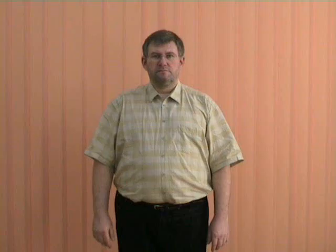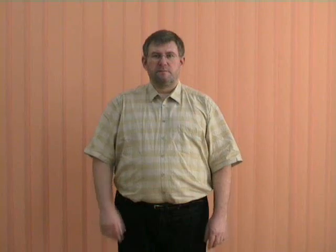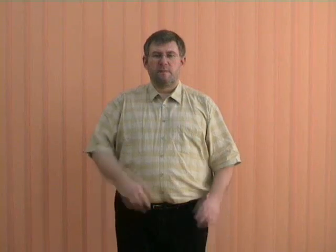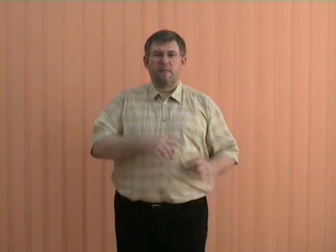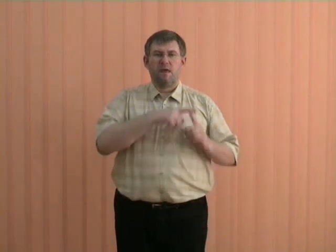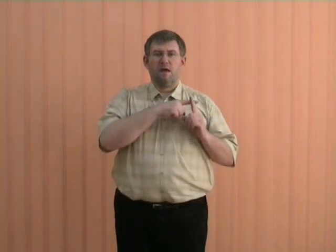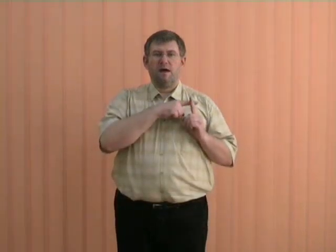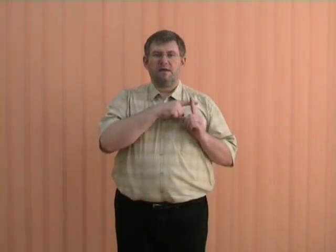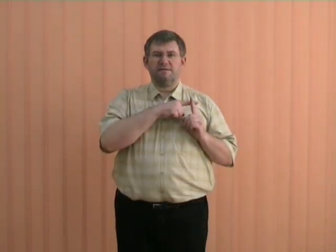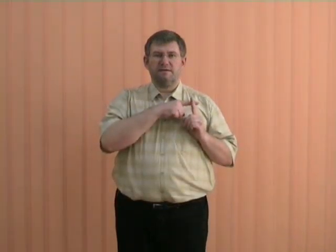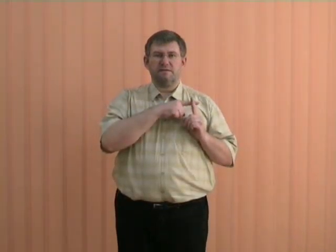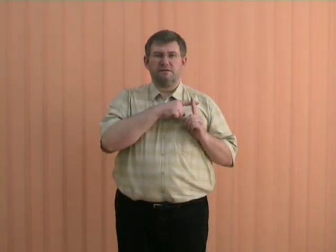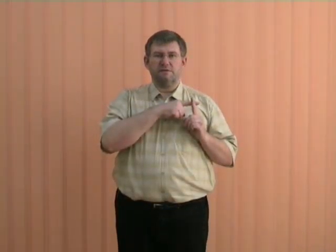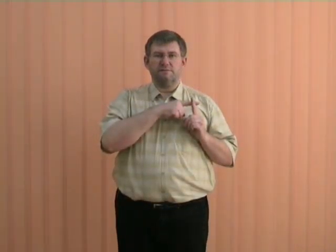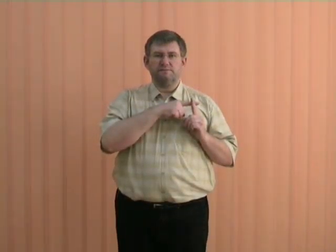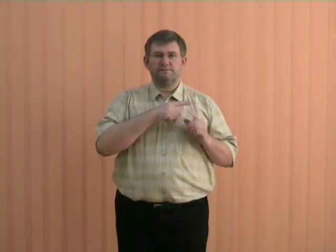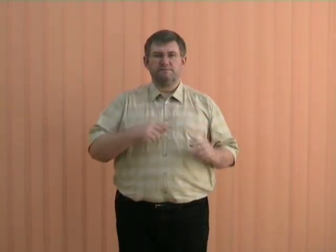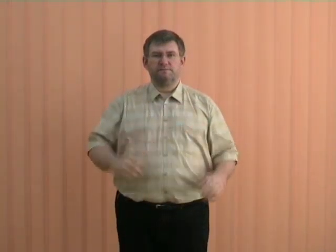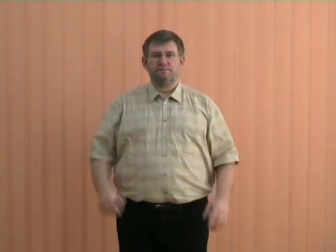harcerski